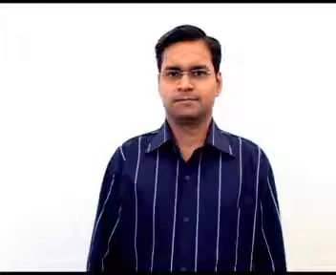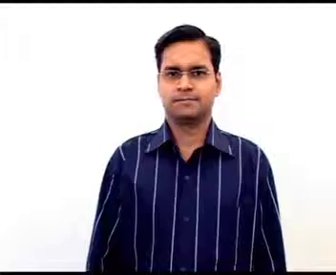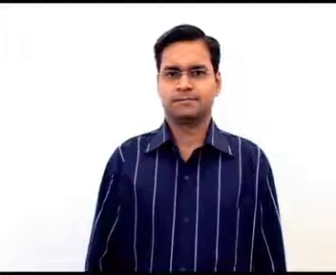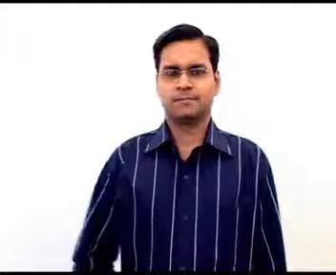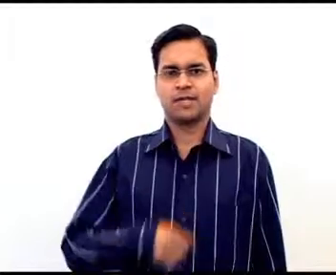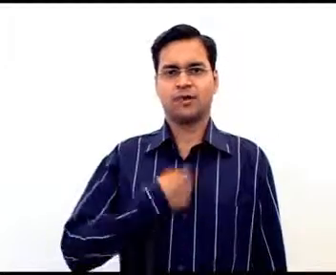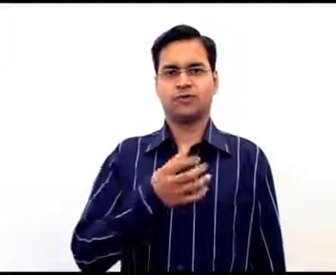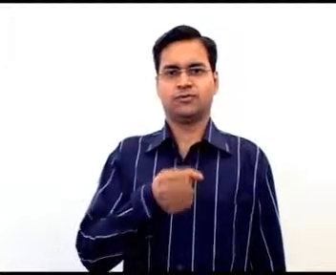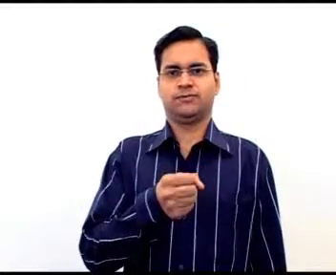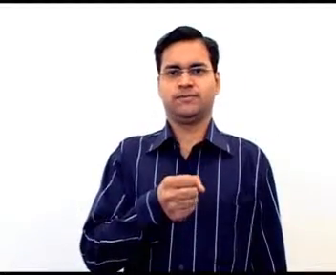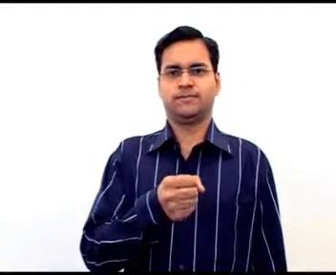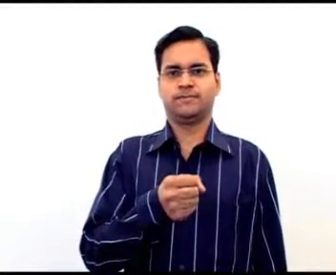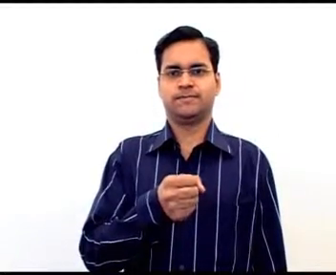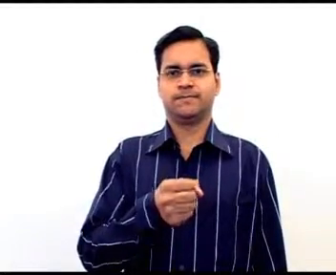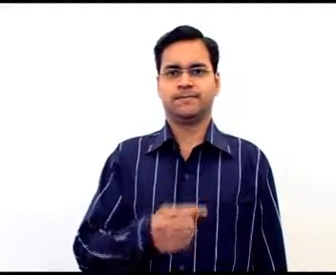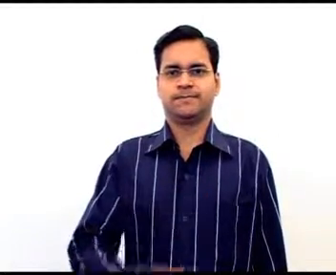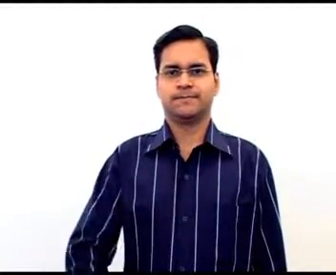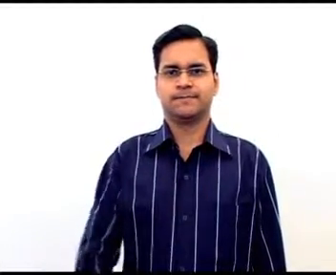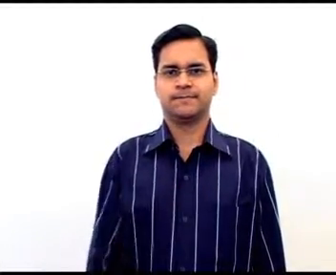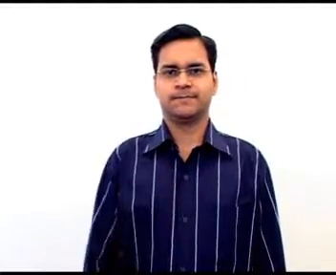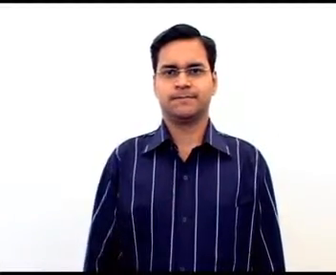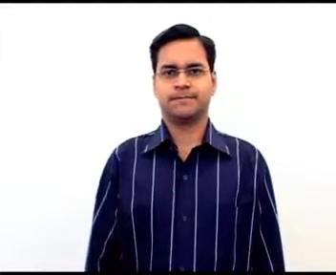ਕਾਬੂ ਕਰਨਾ